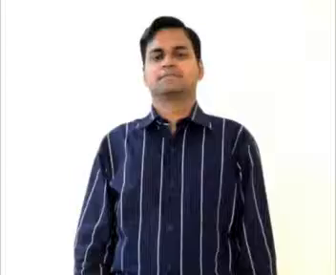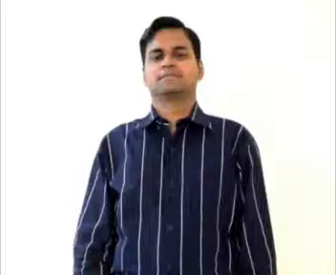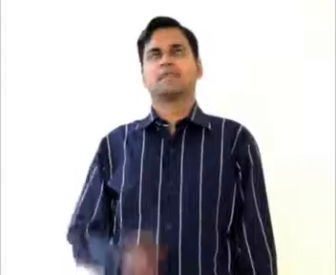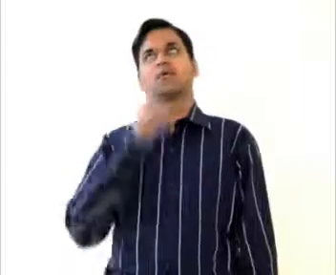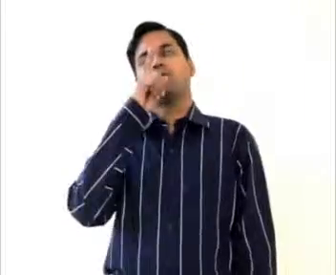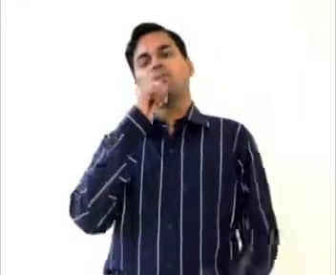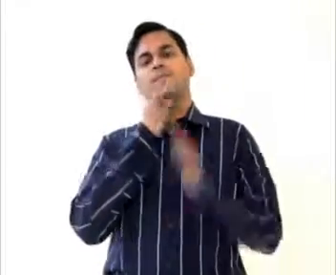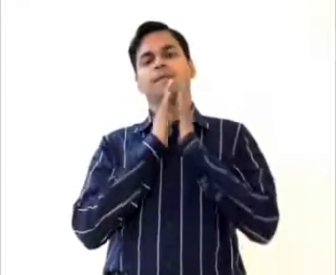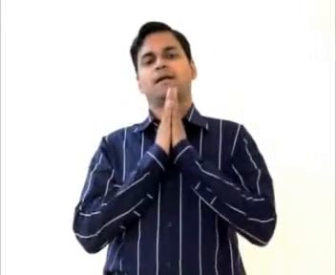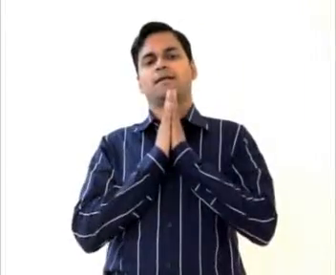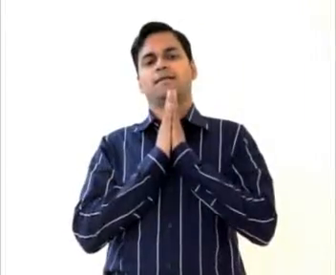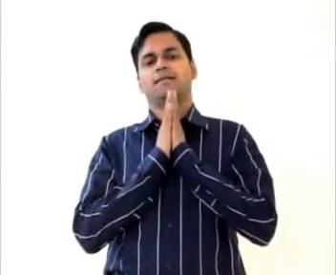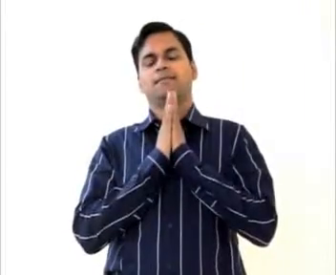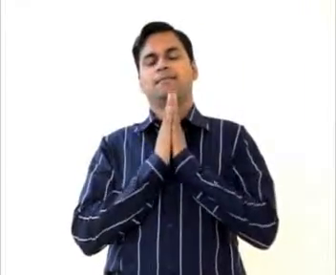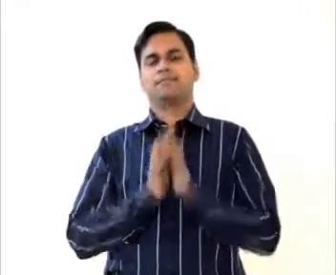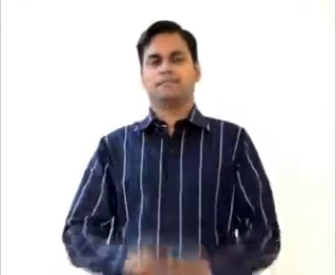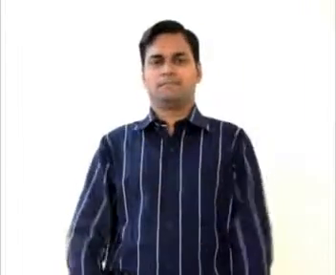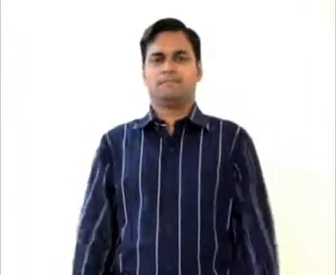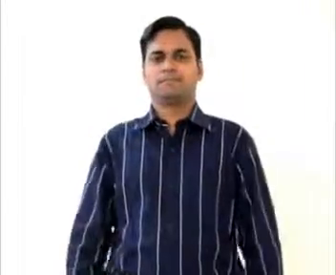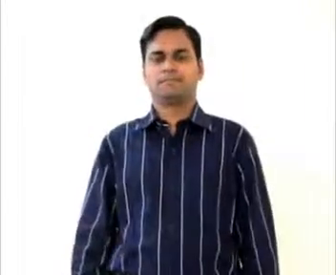ਭਗਵਾਨ